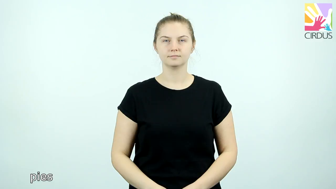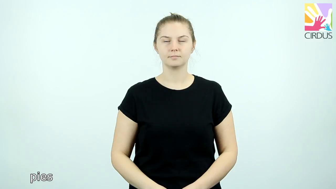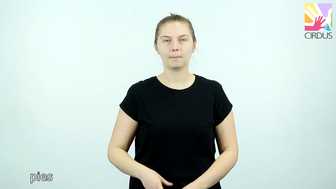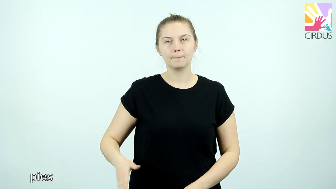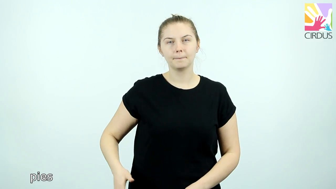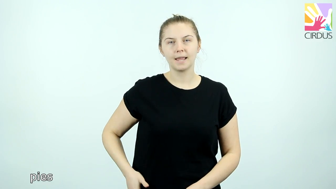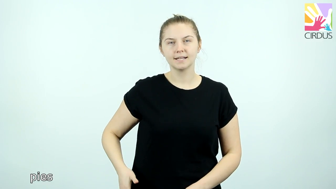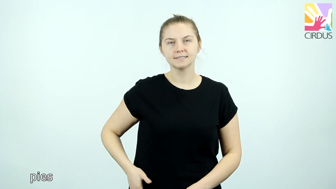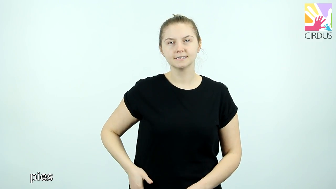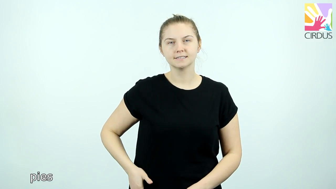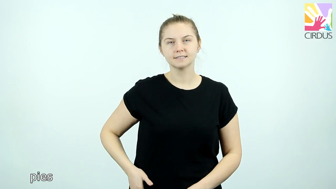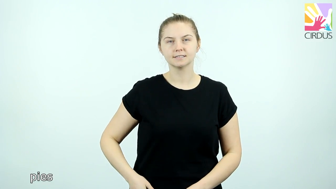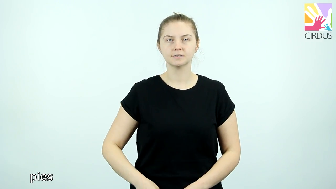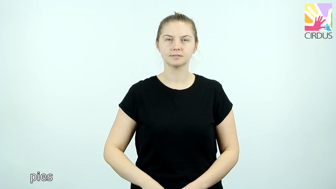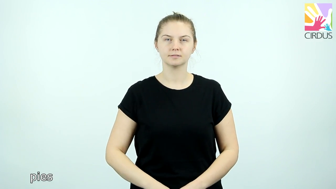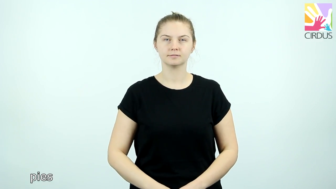pies